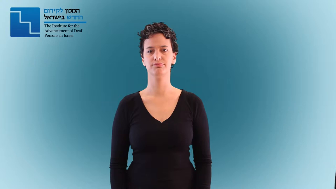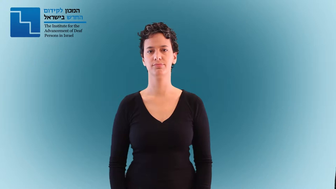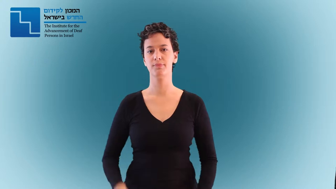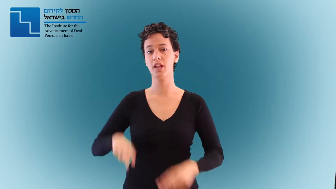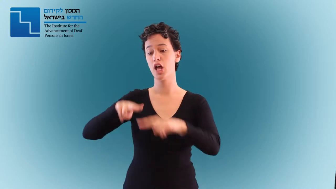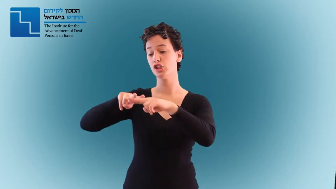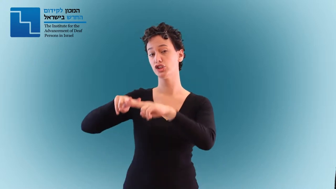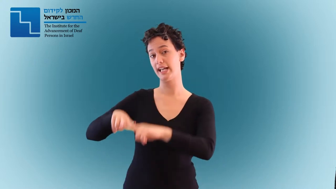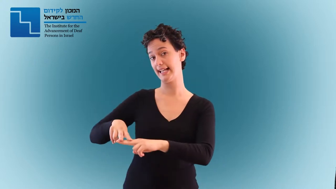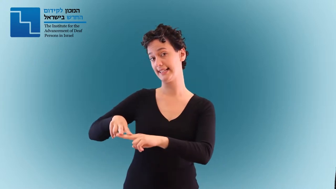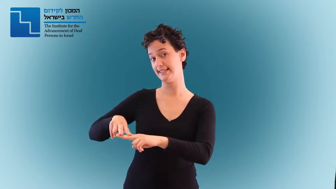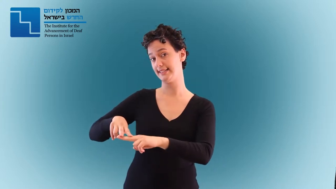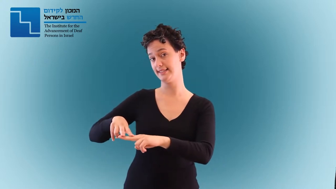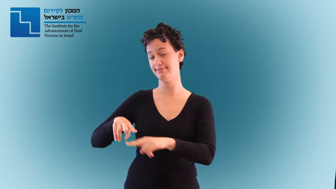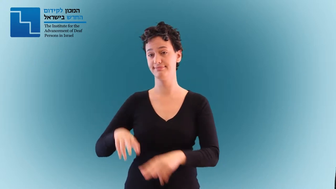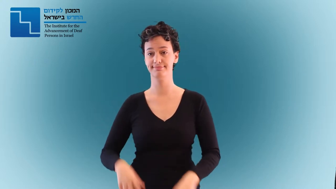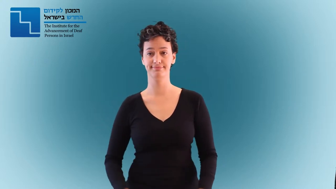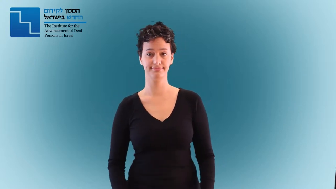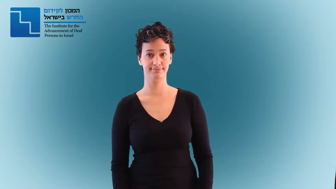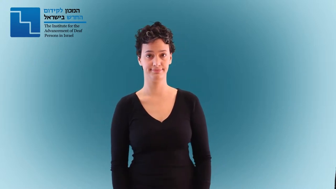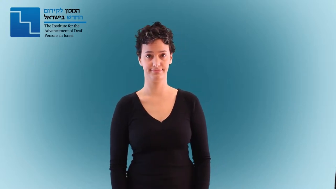שארית